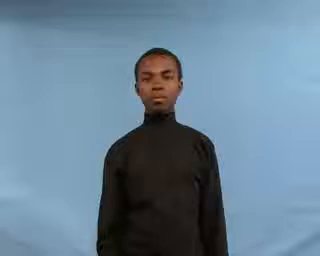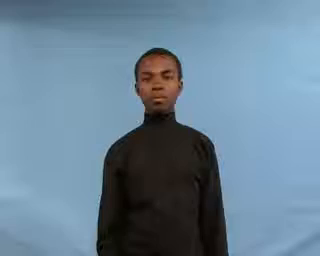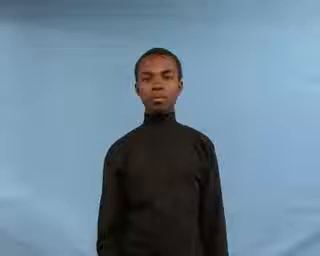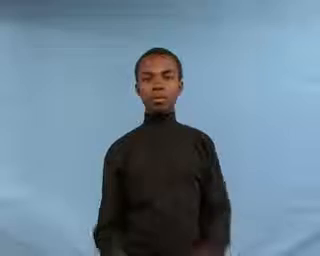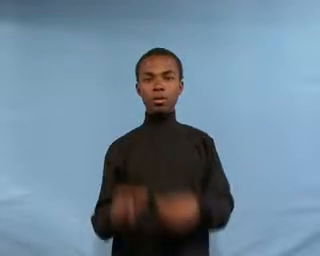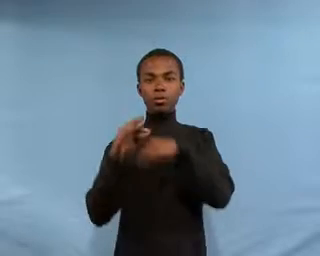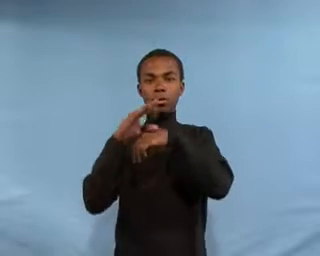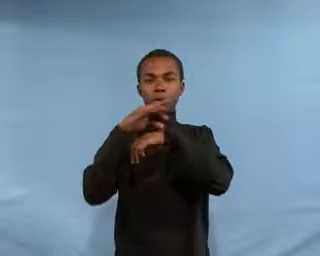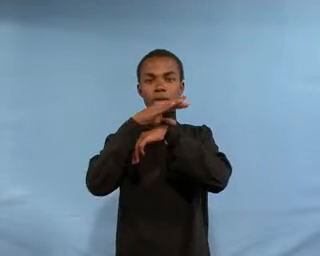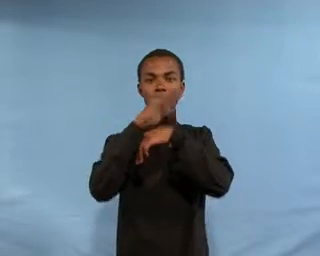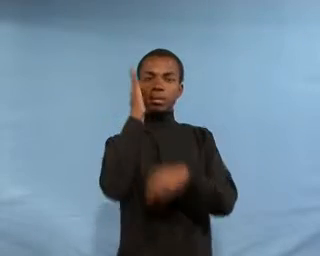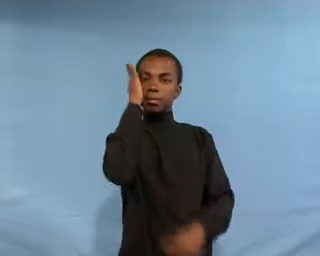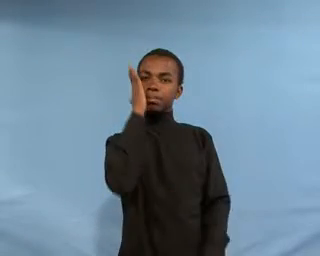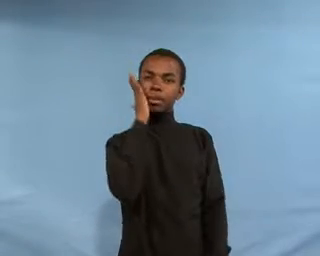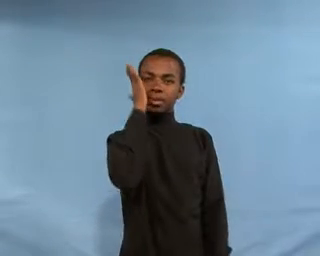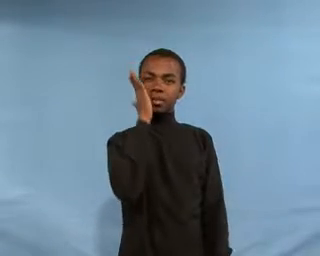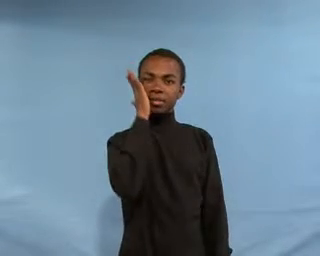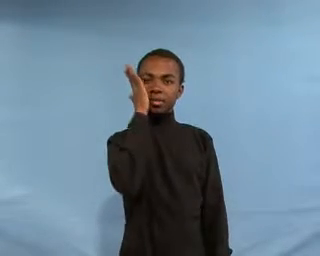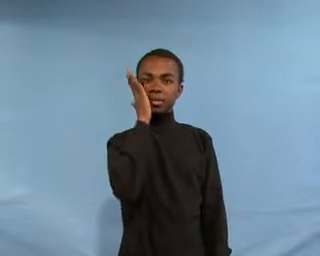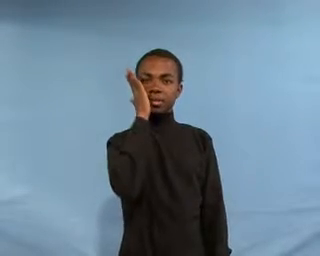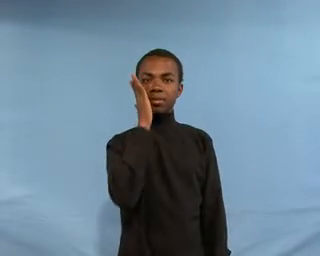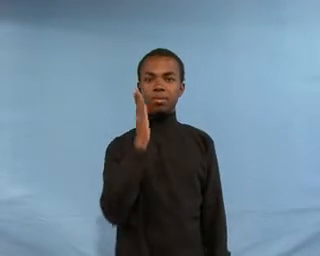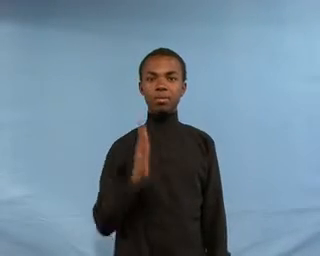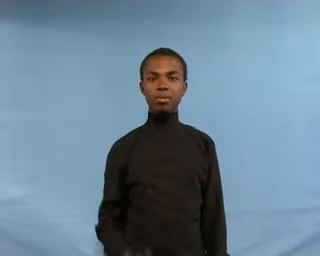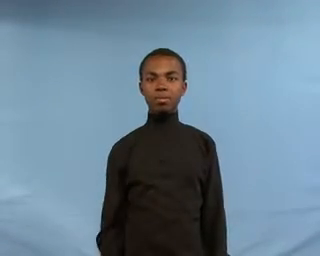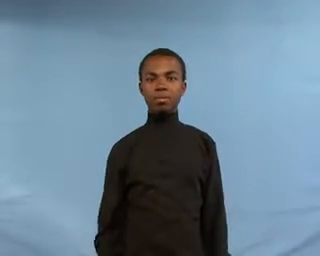voasarimakirana